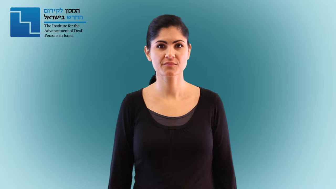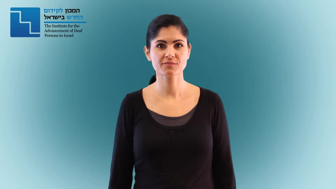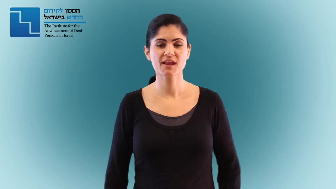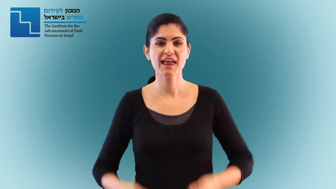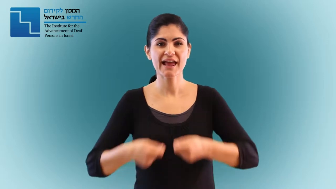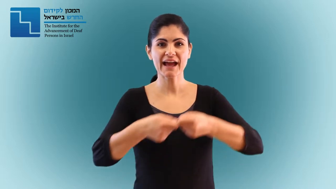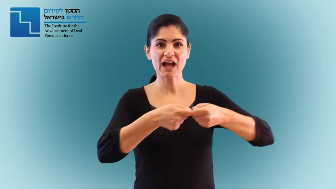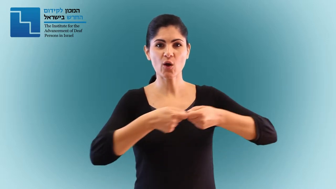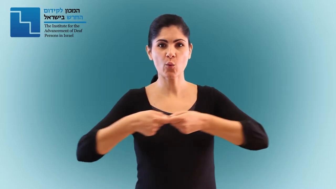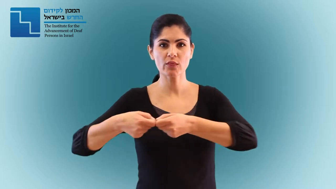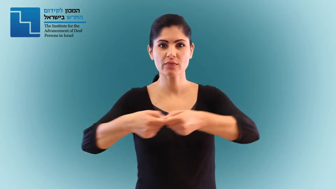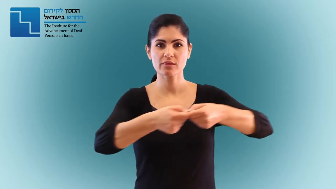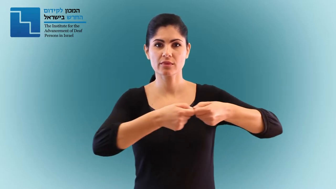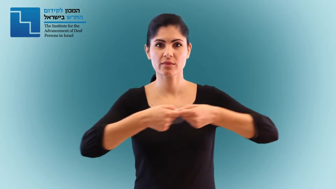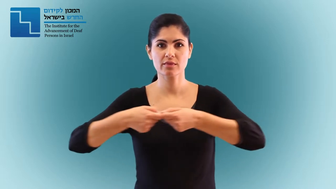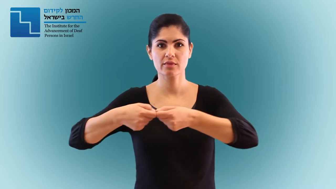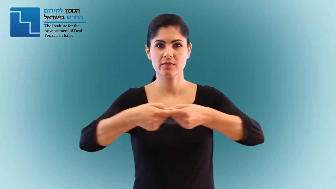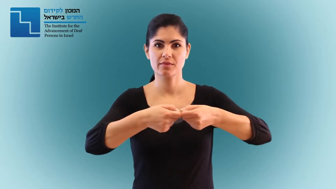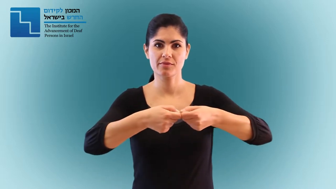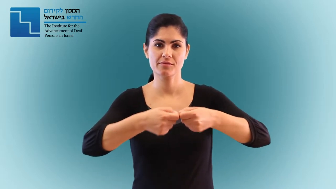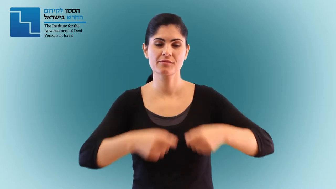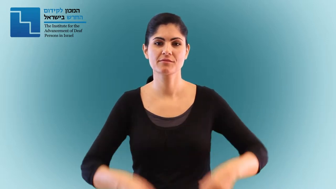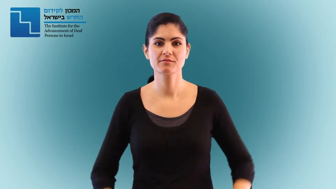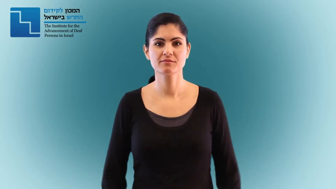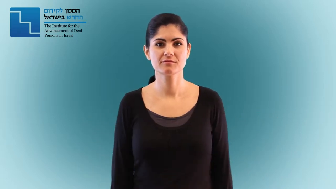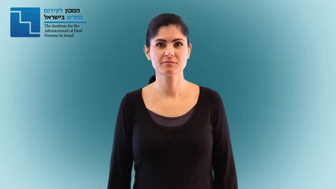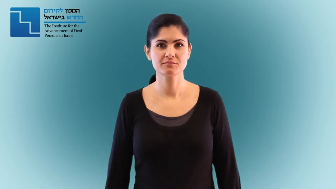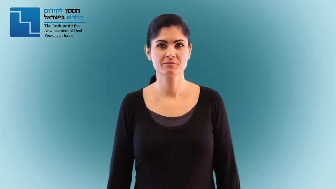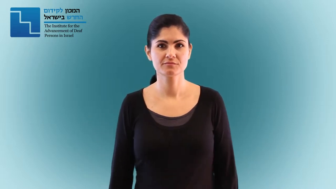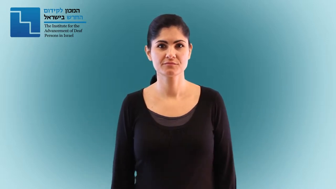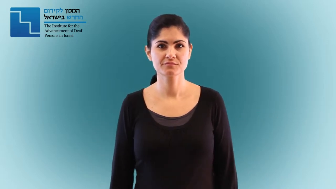ארגון